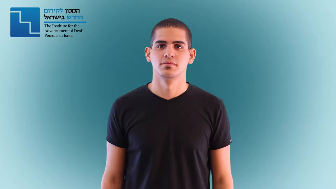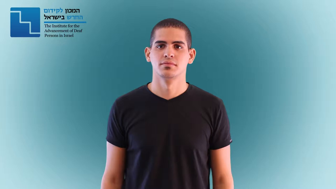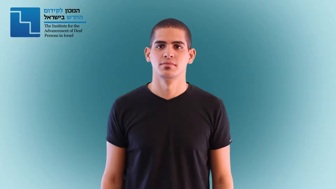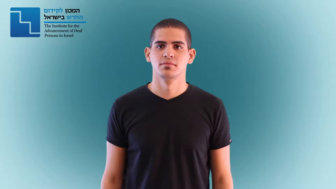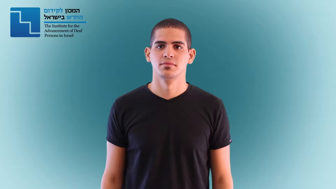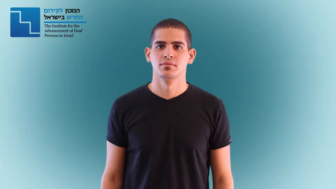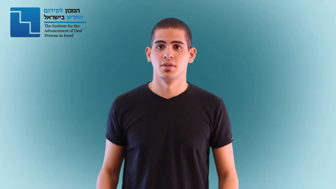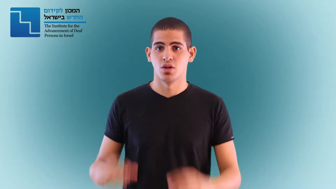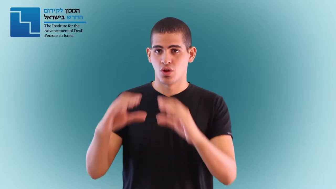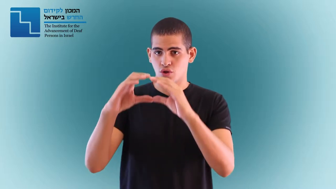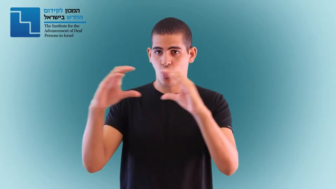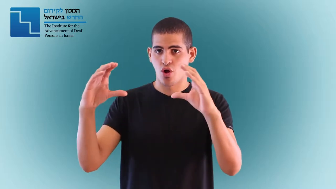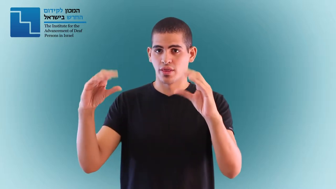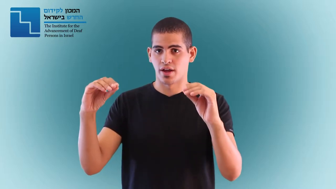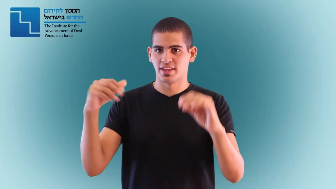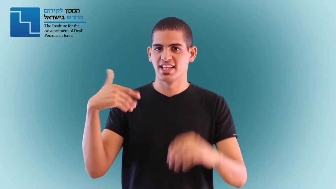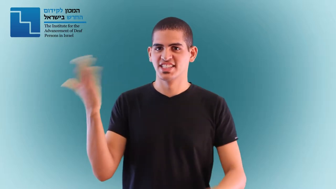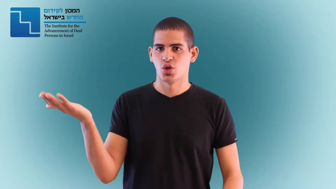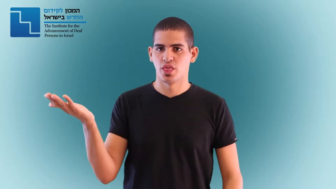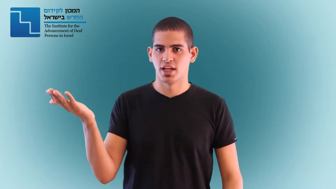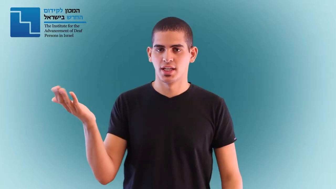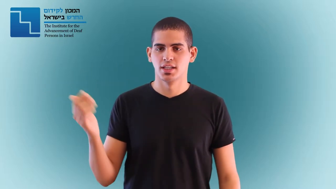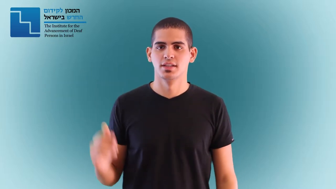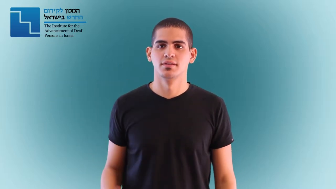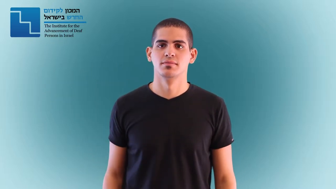כונן חיצוני